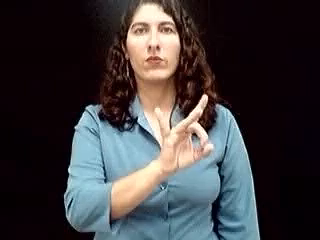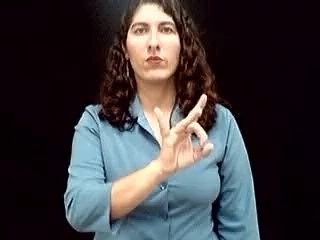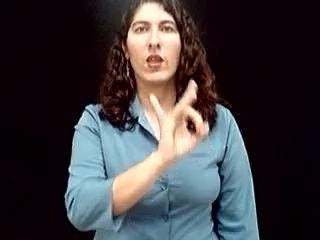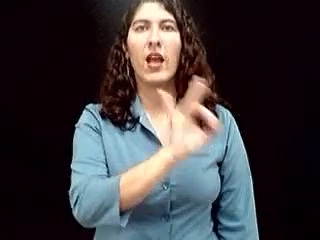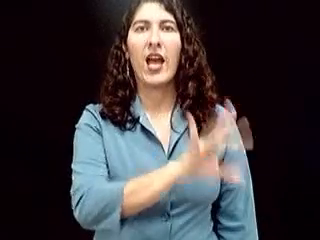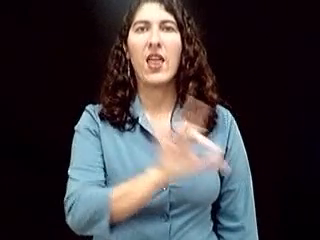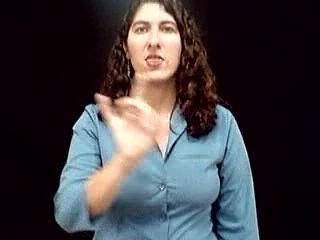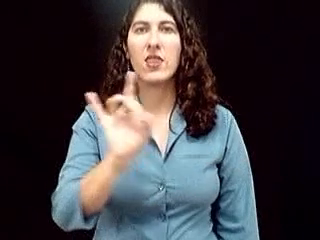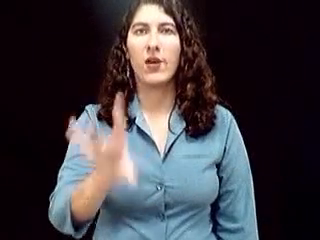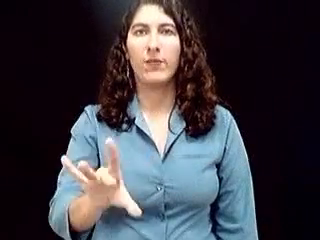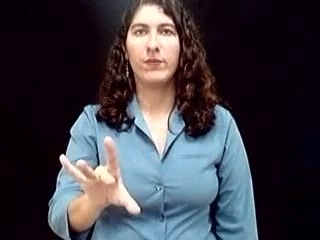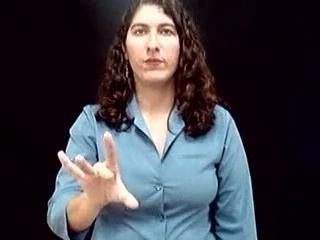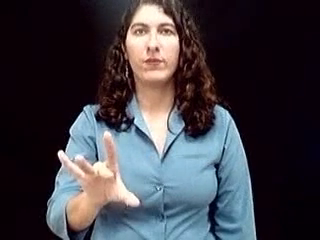cada